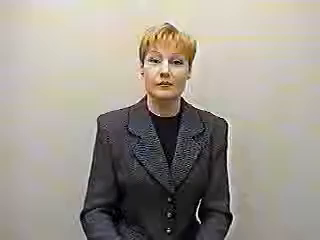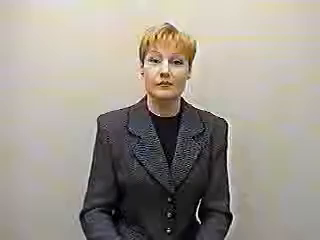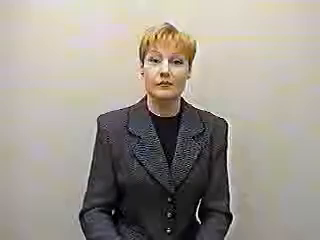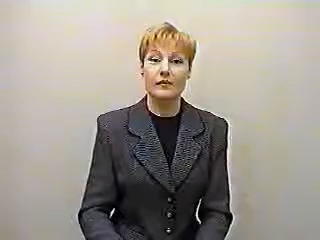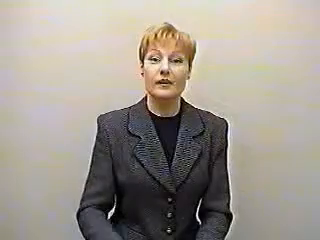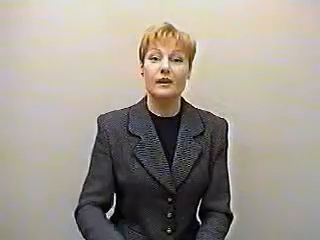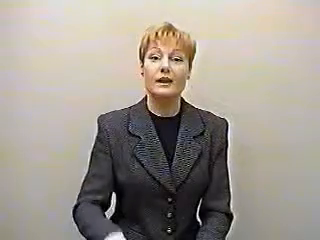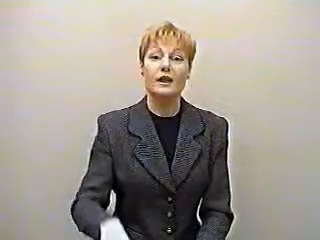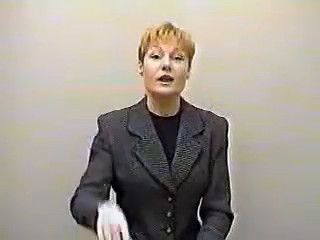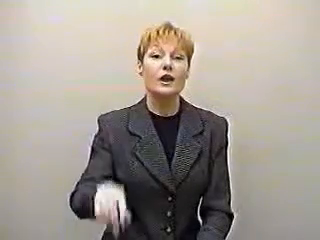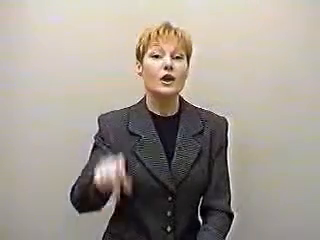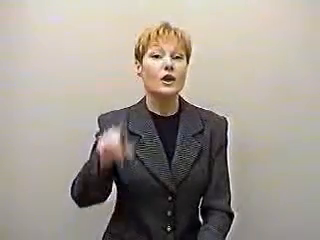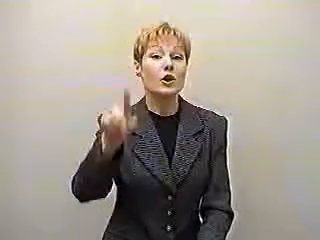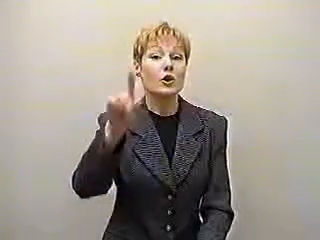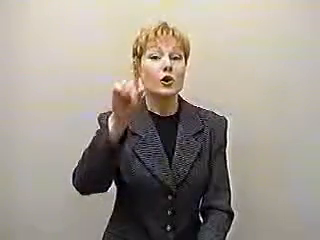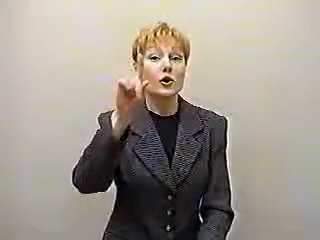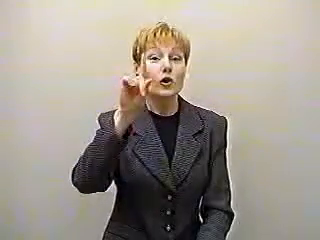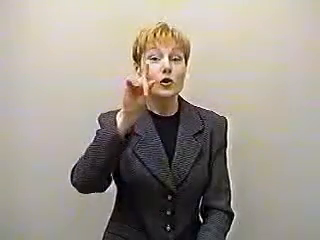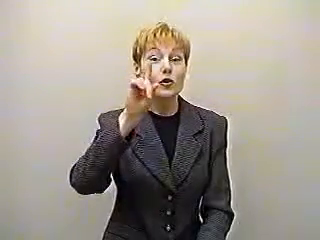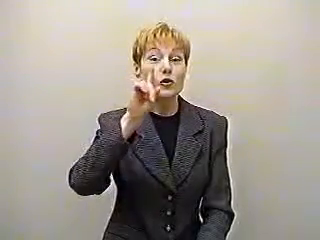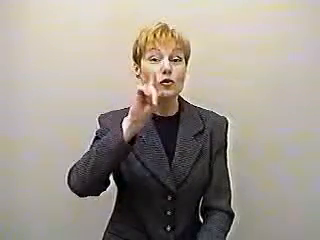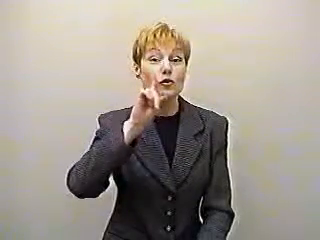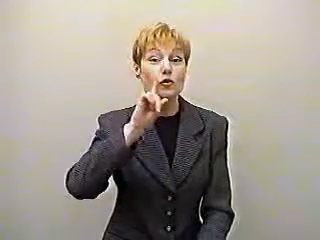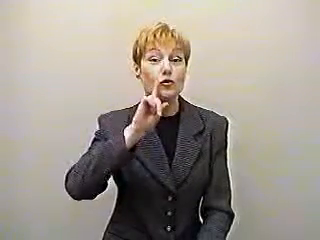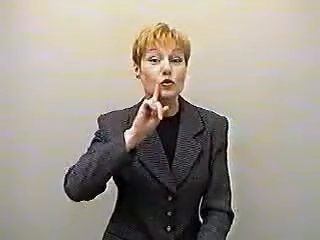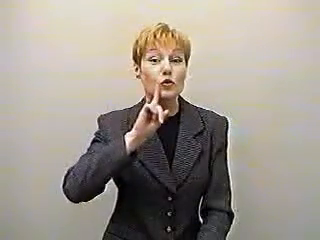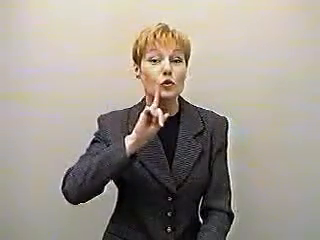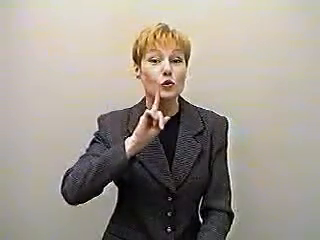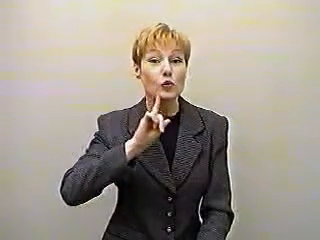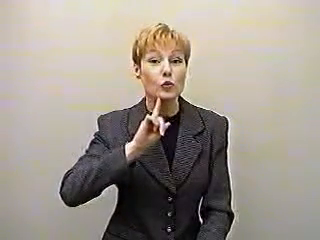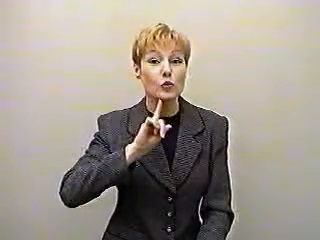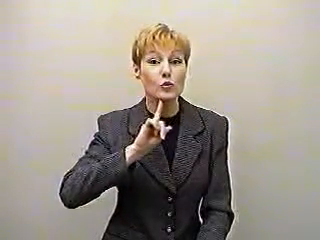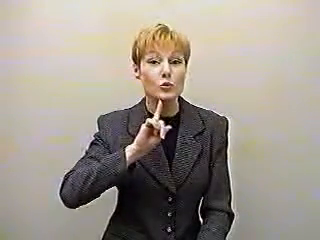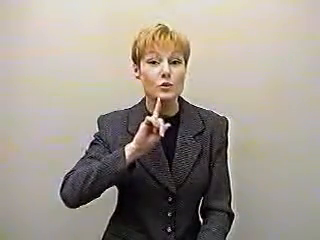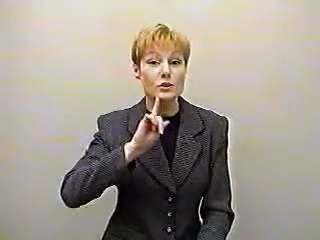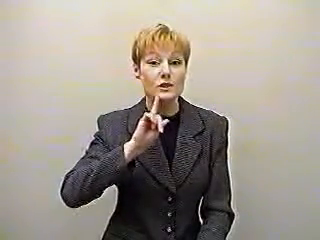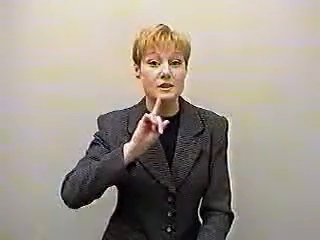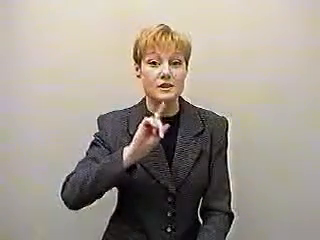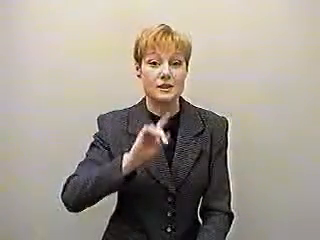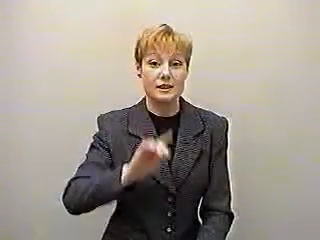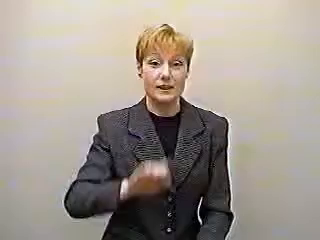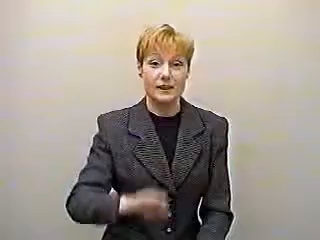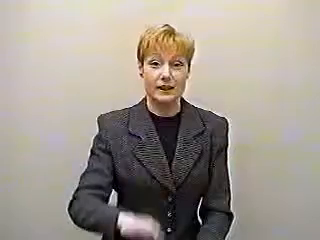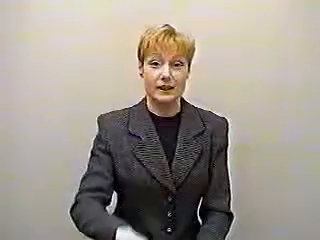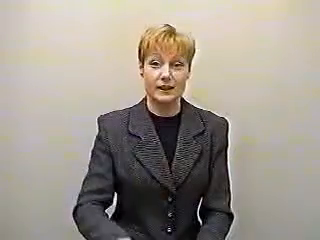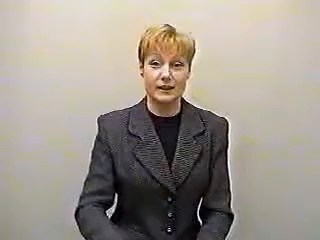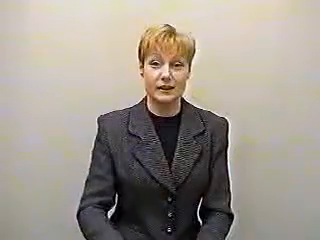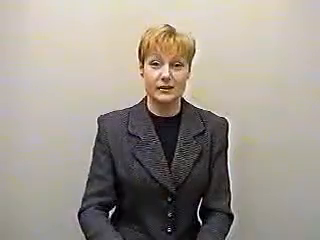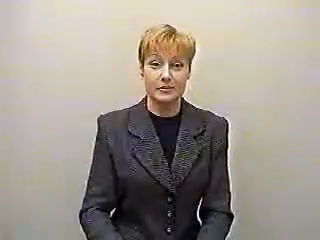вкусный